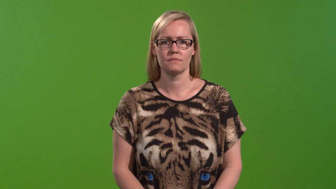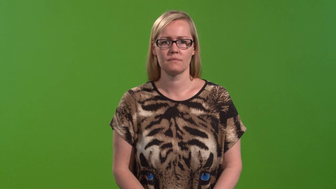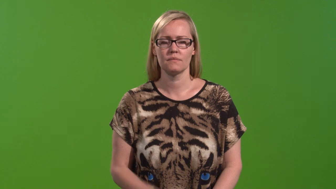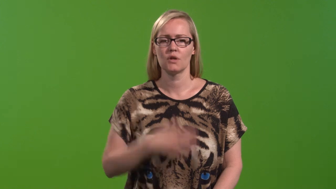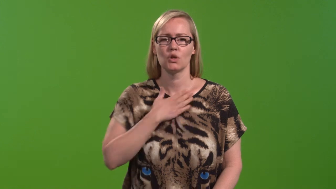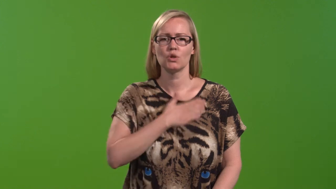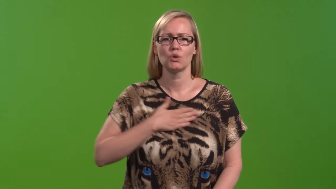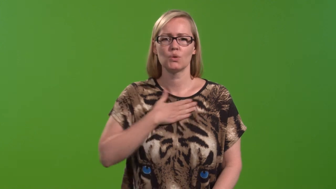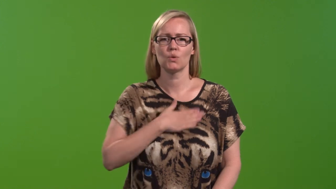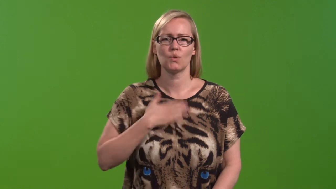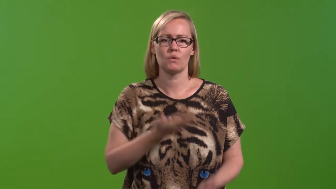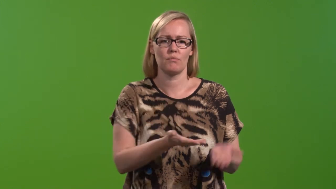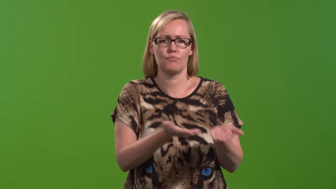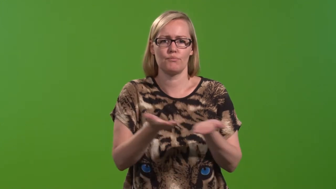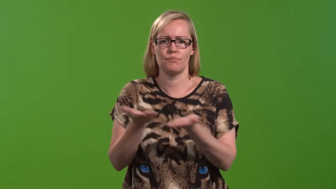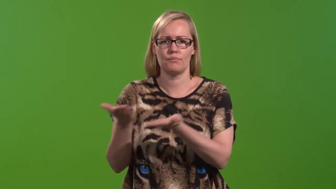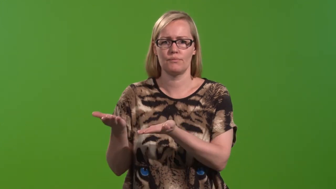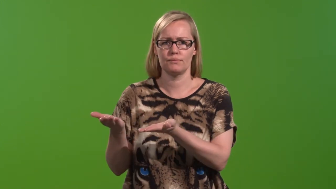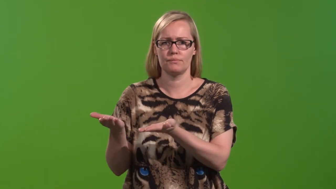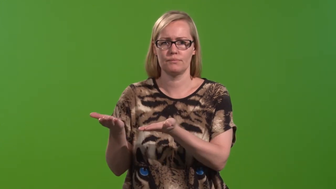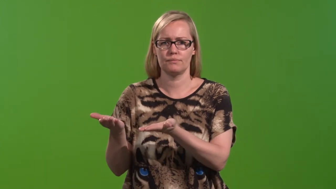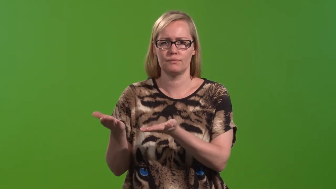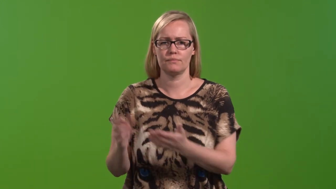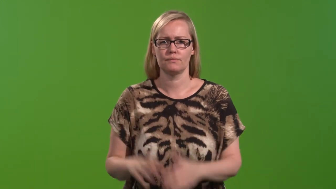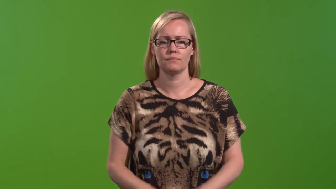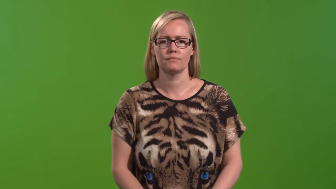sjúkrabörur